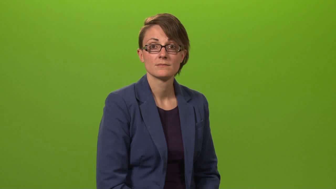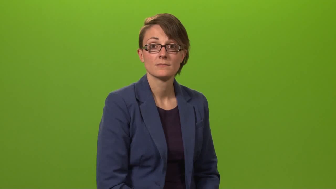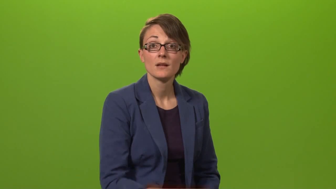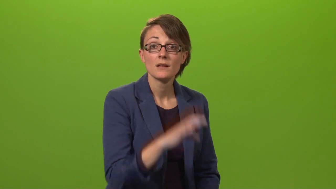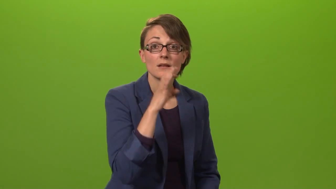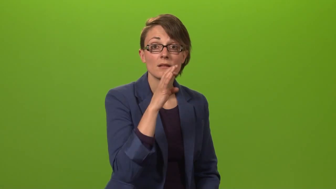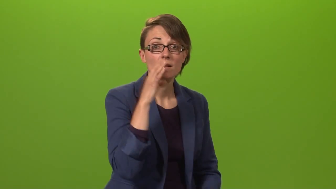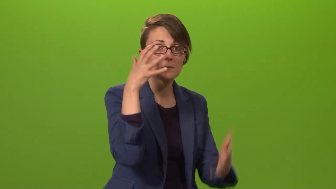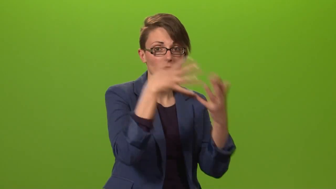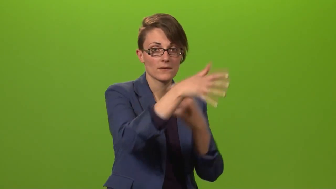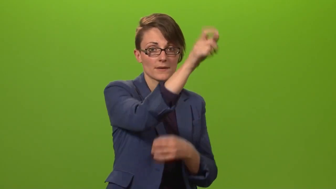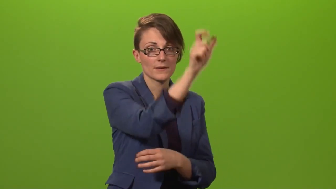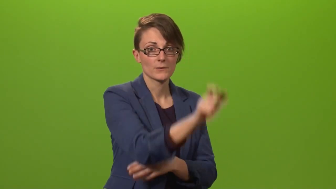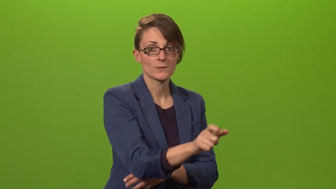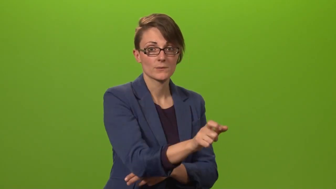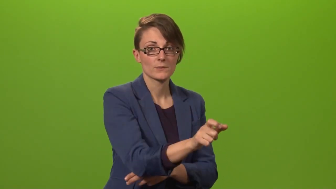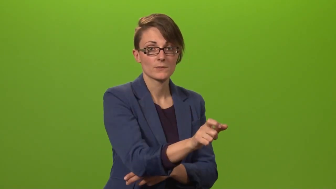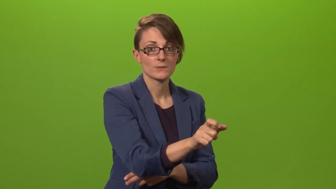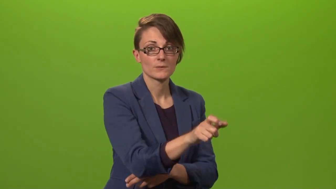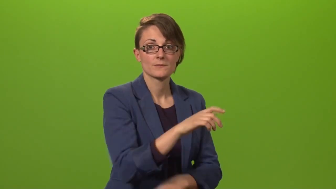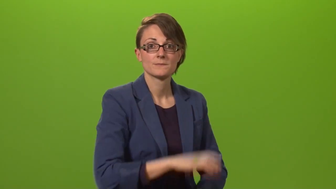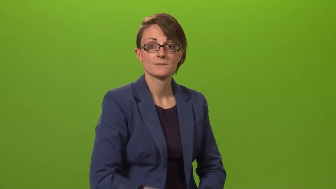talmeinafræðingur